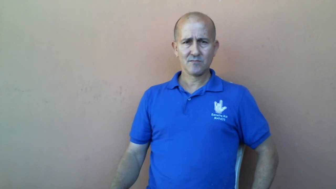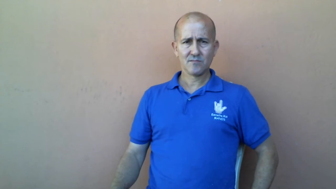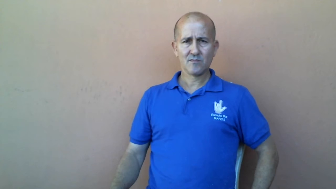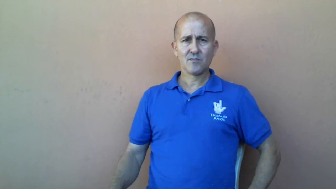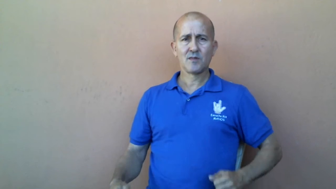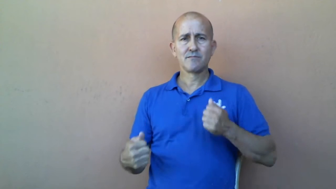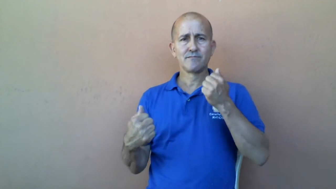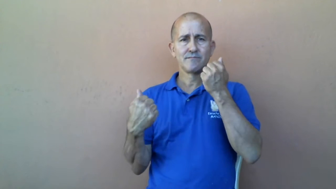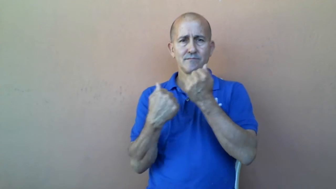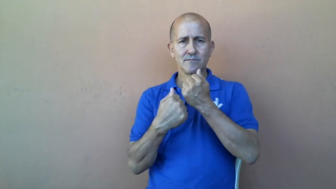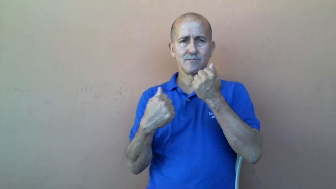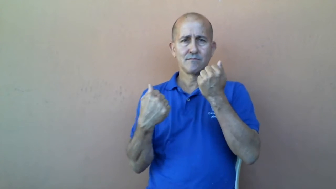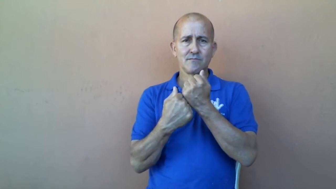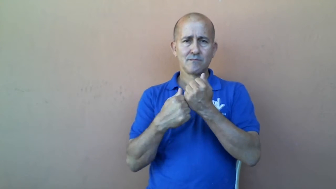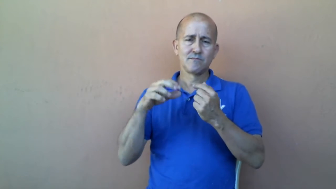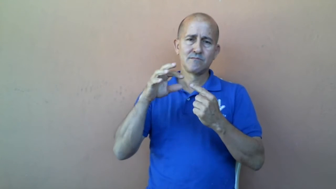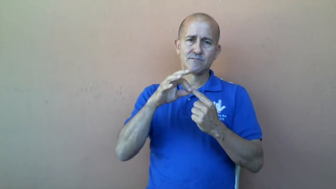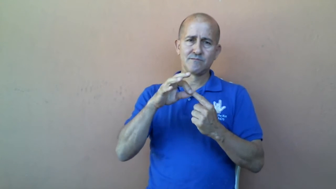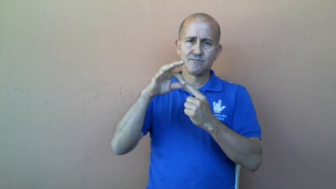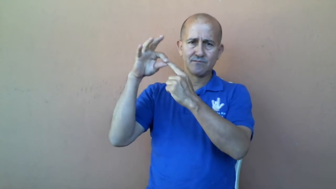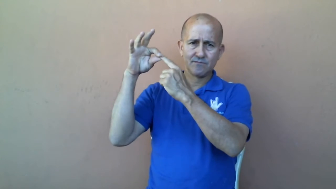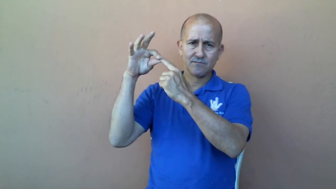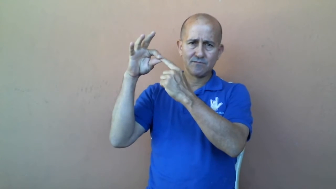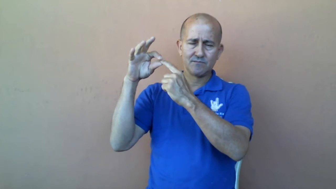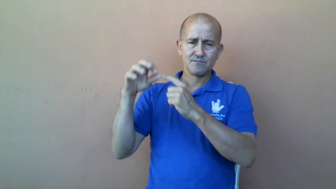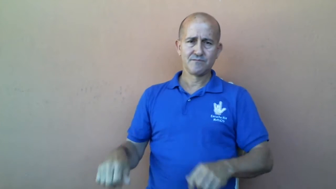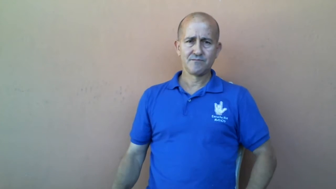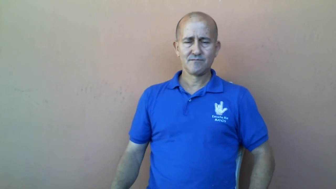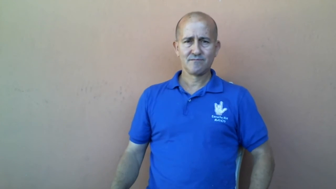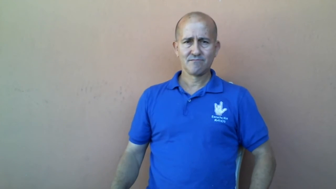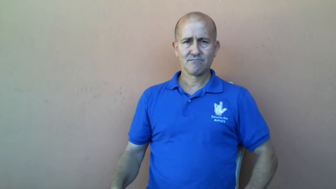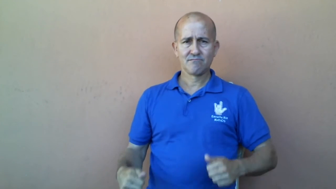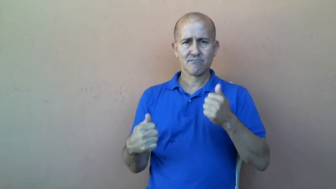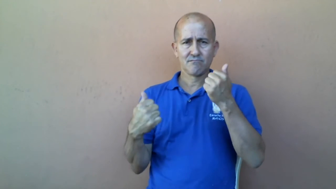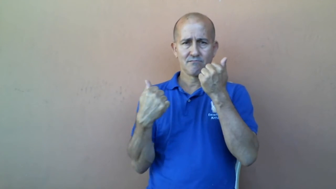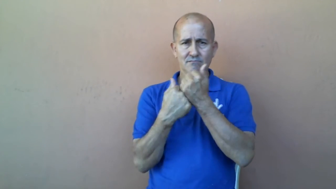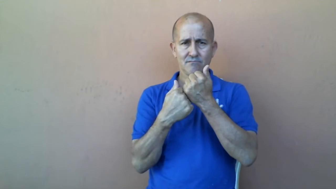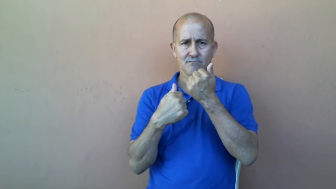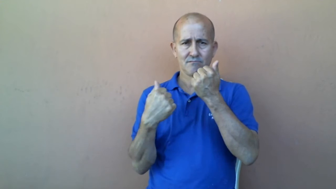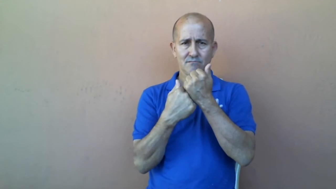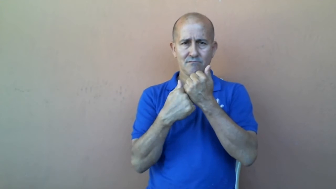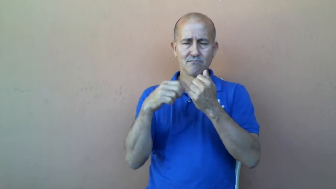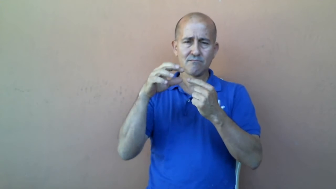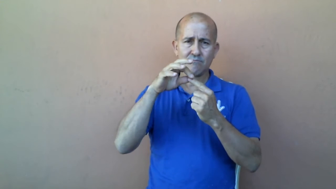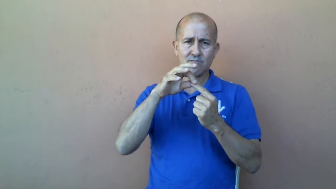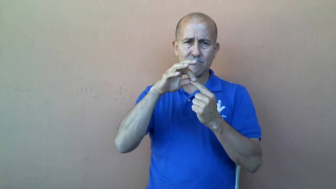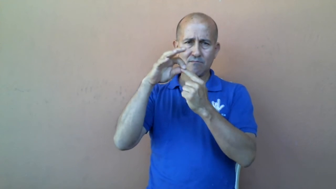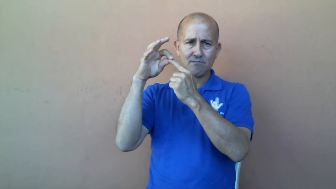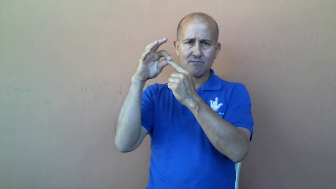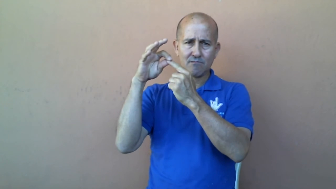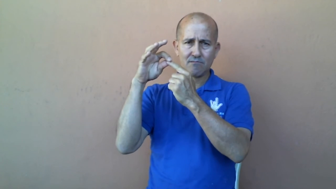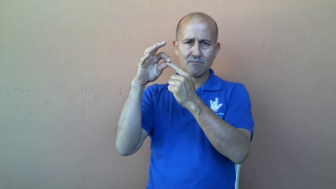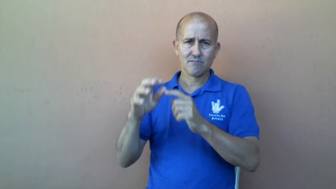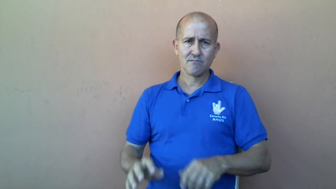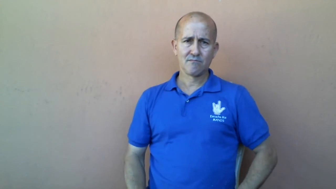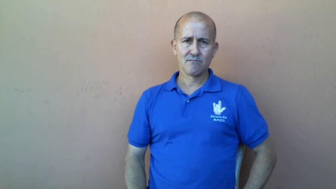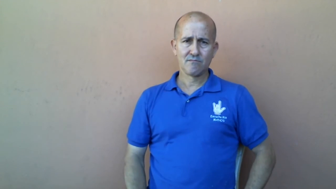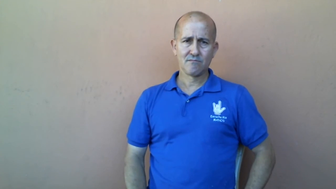apoyo especial